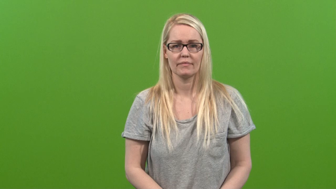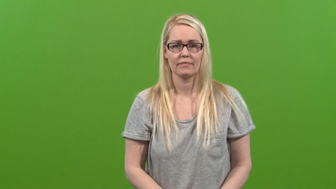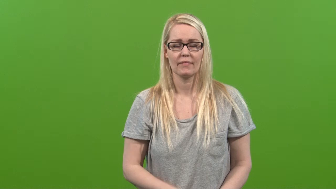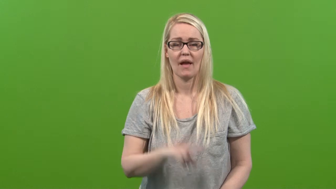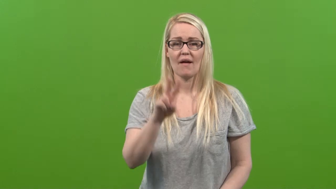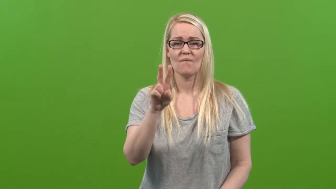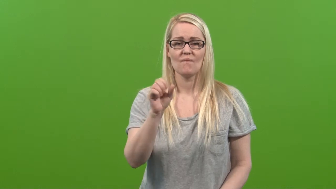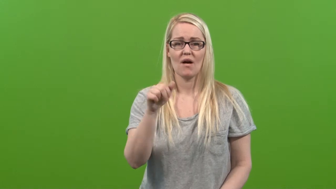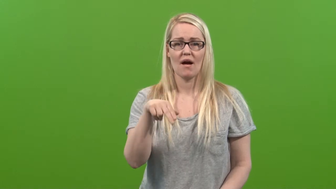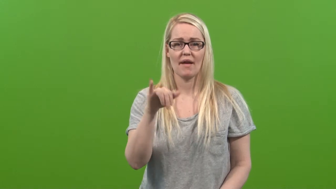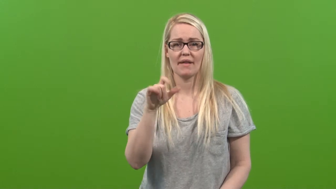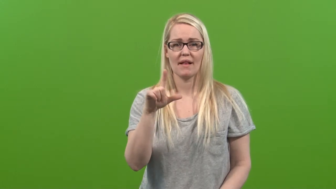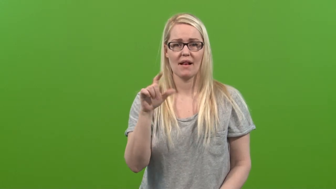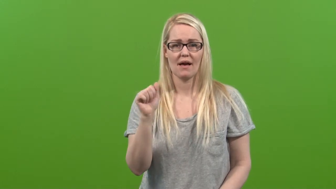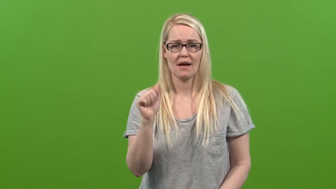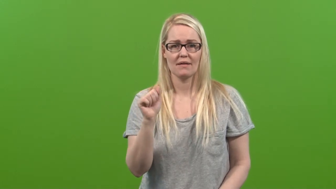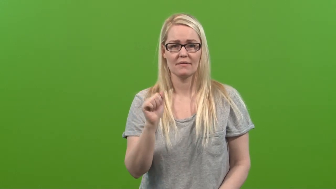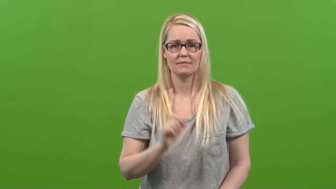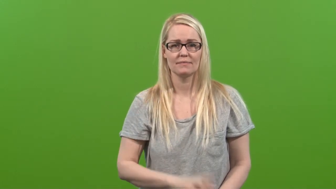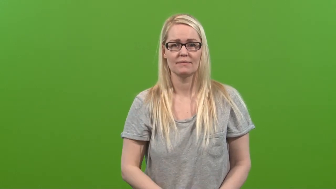Vanilla